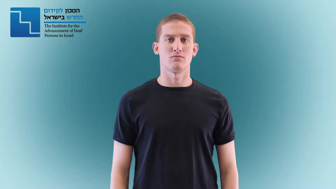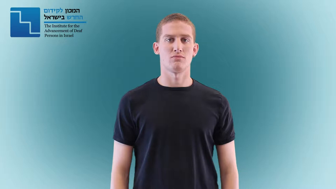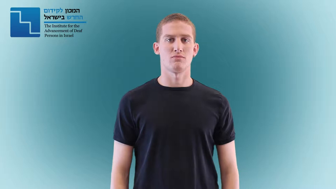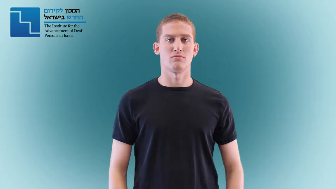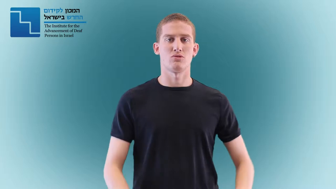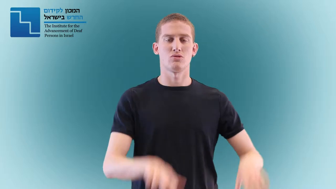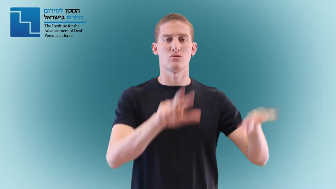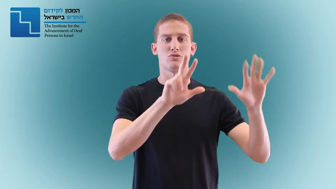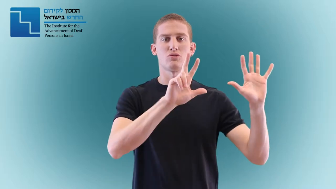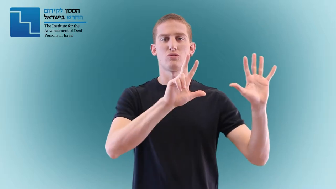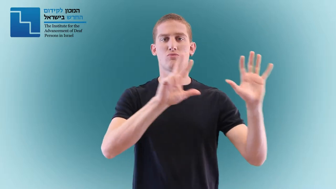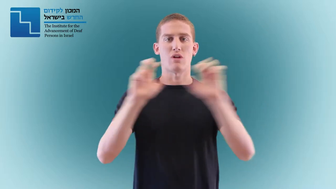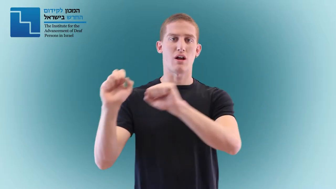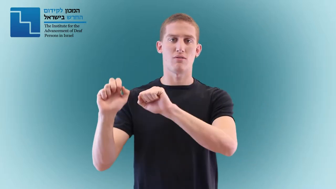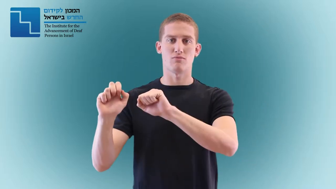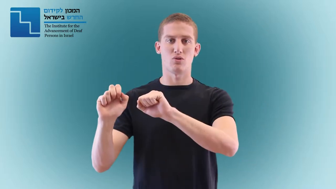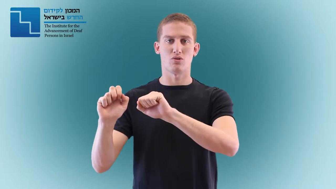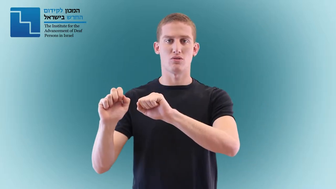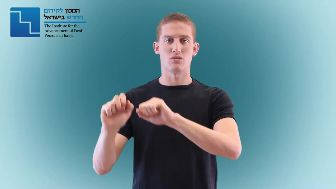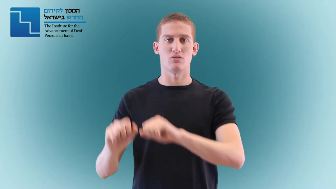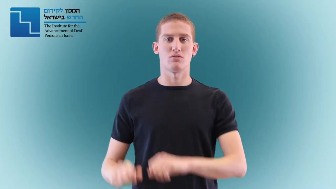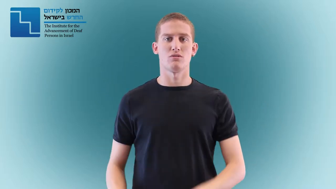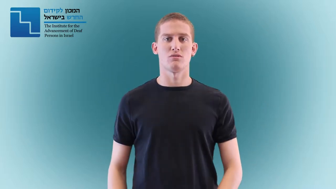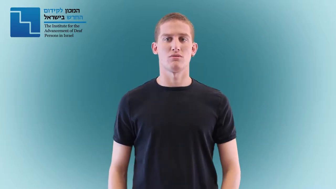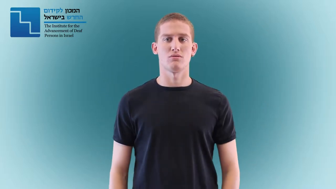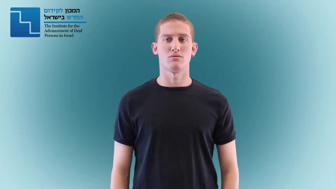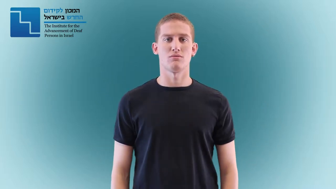שמונה מאות